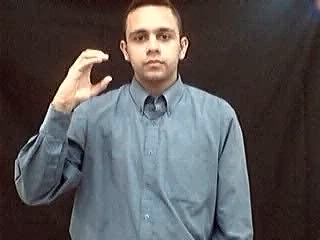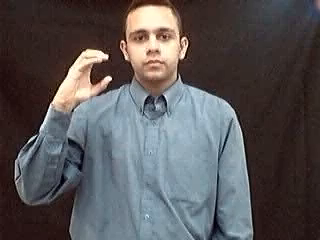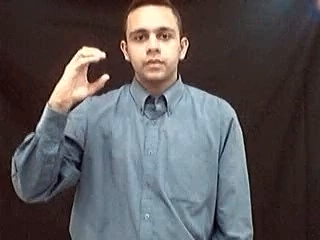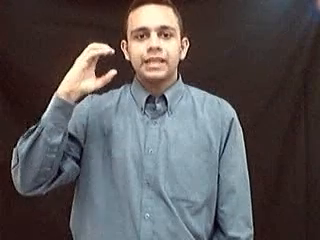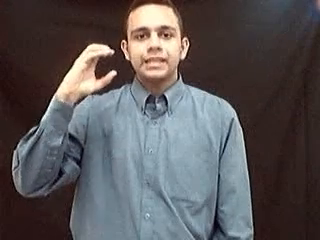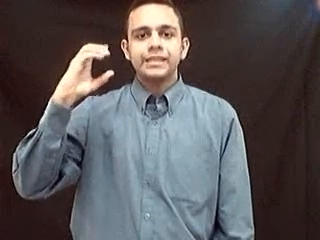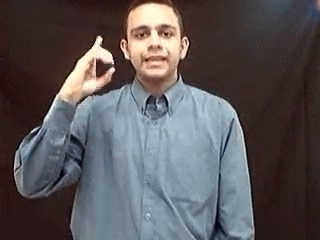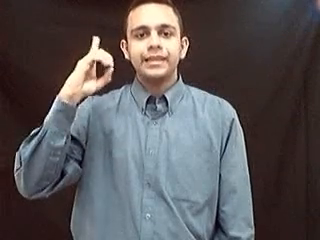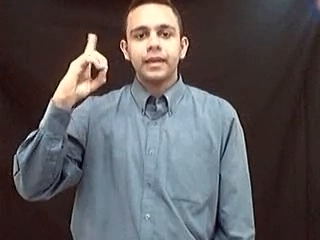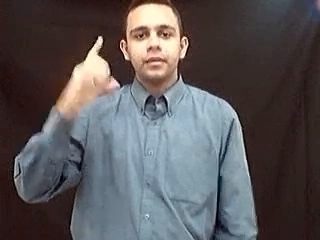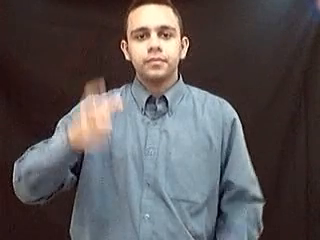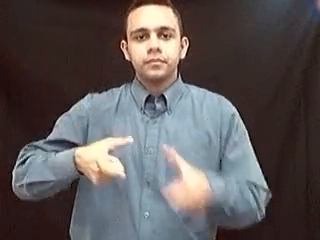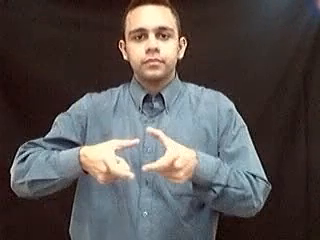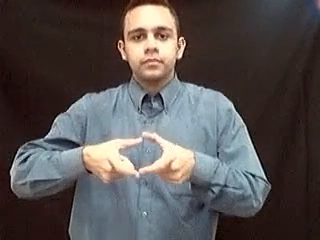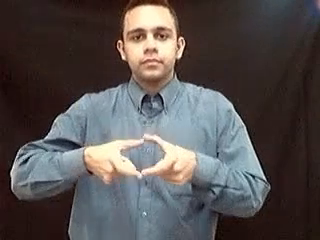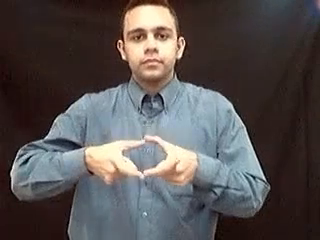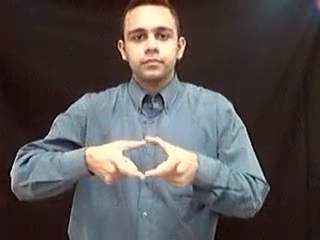cd